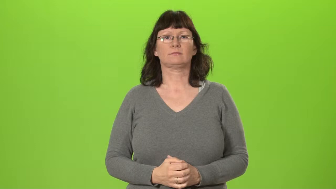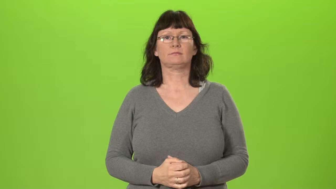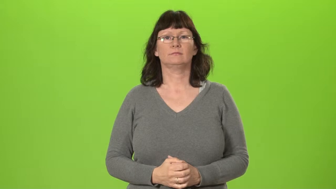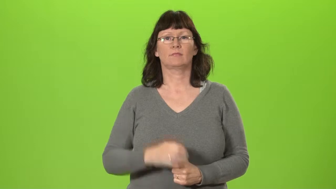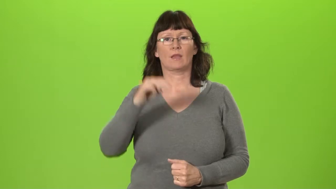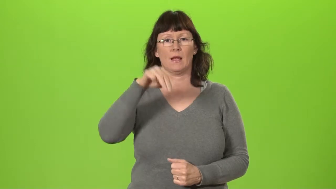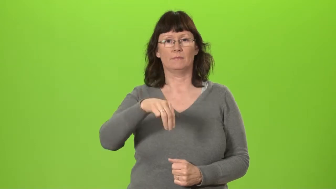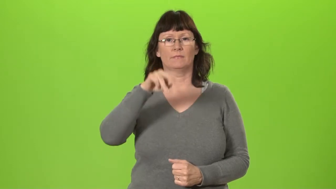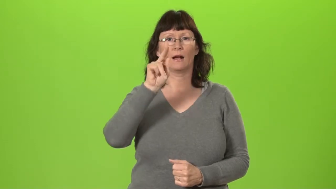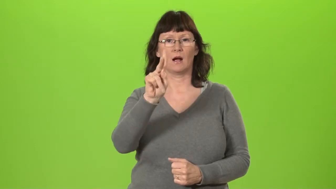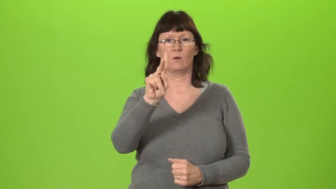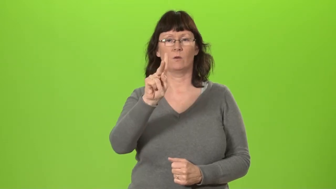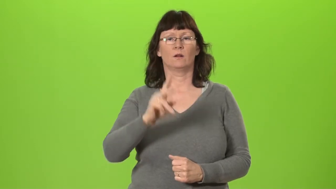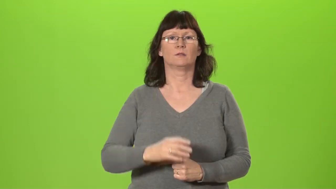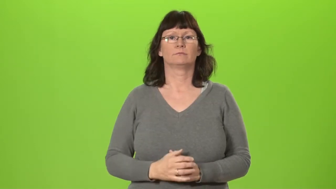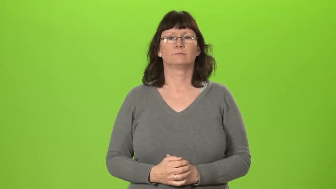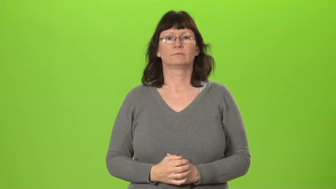MK